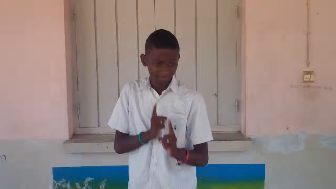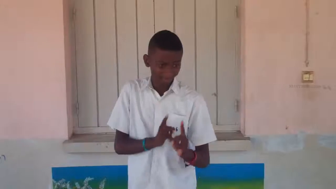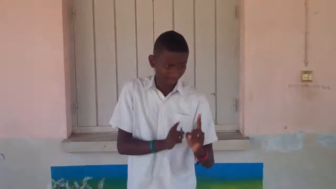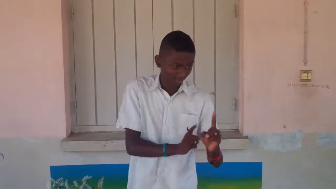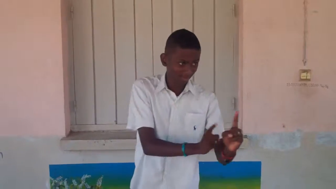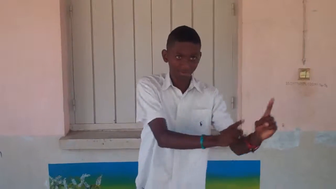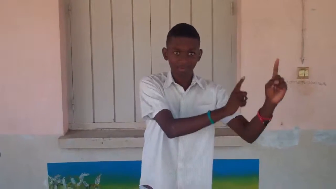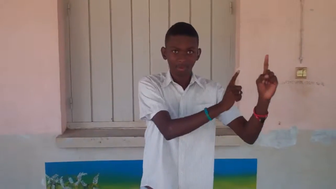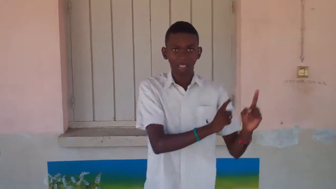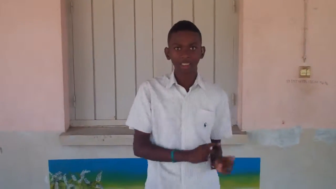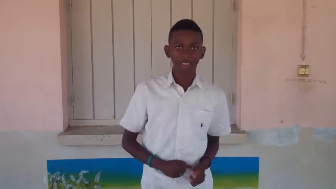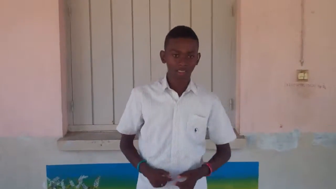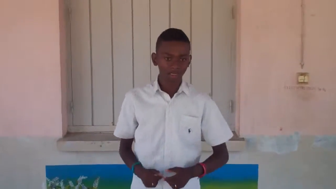manenjika